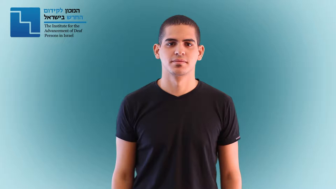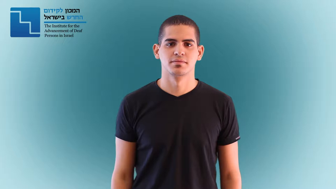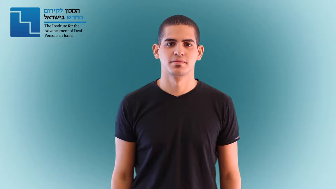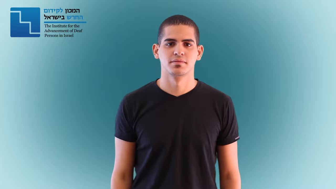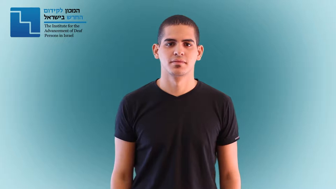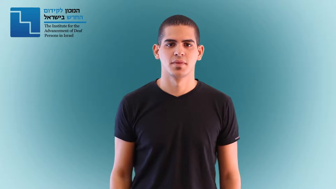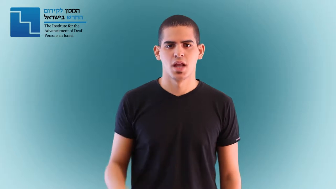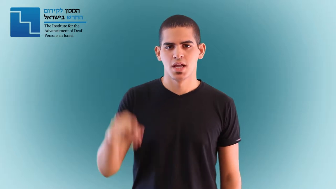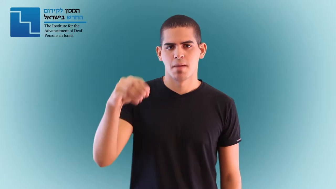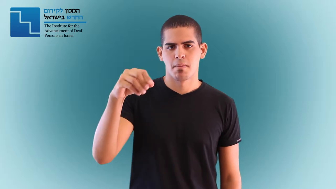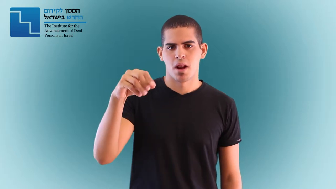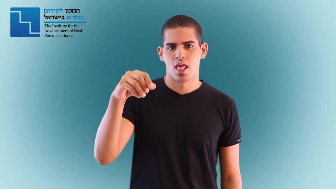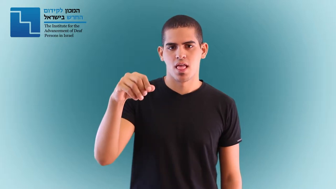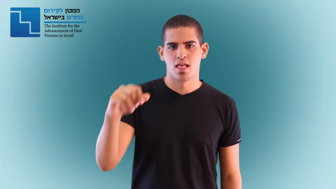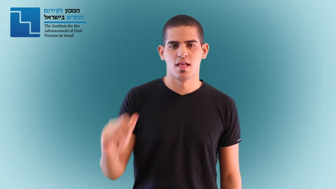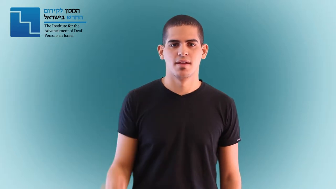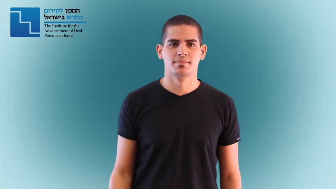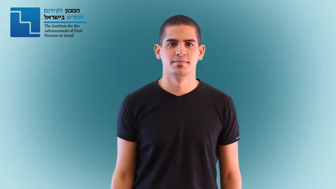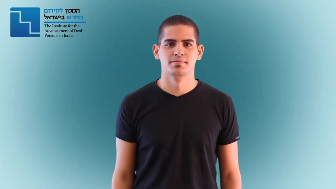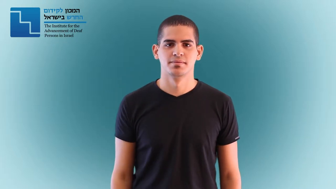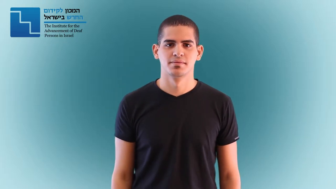ים המלח